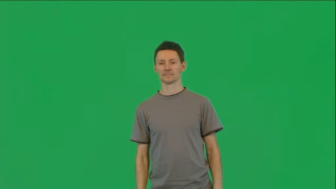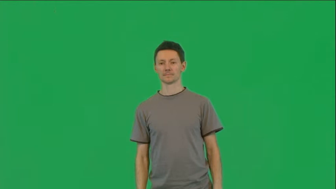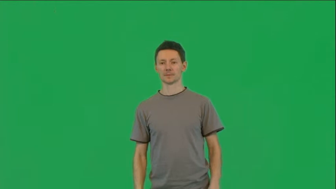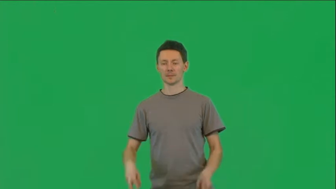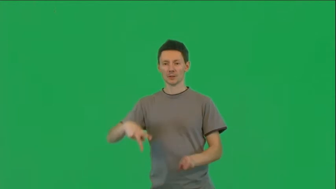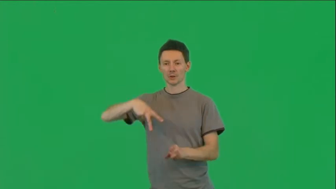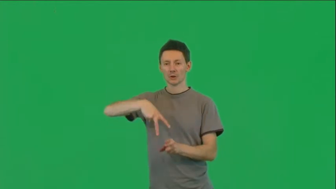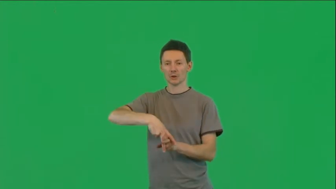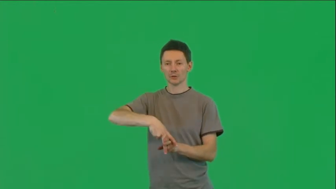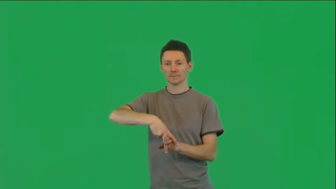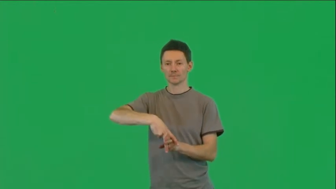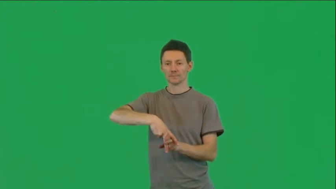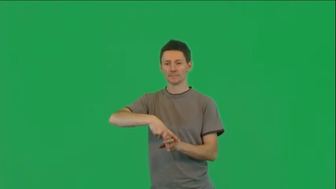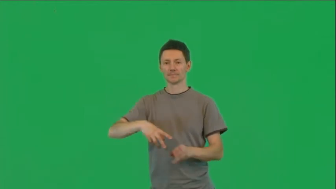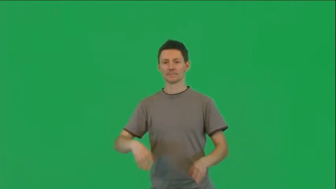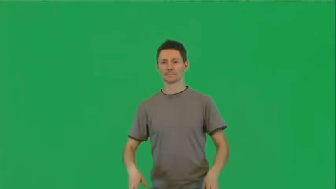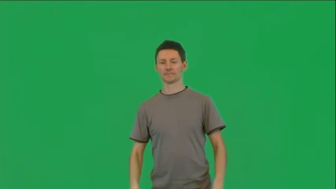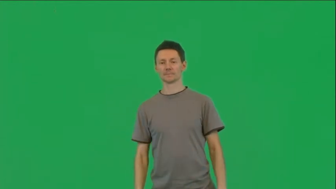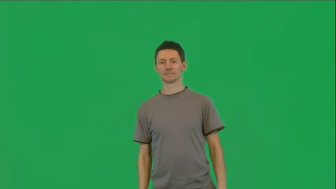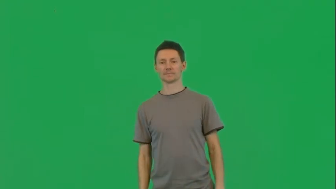koń